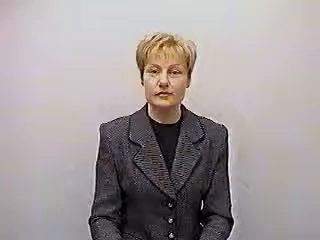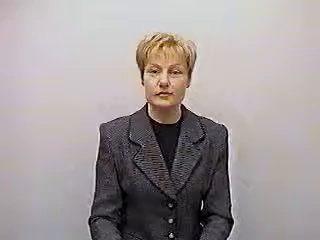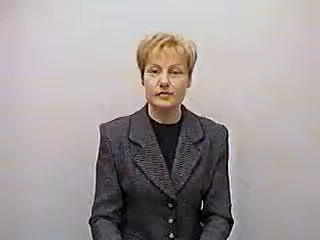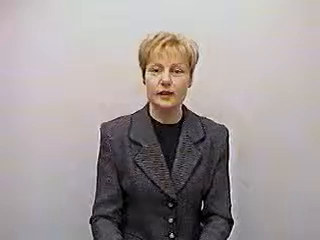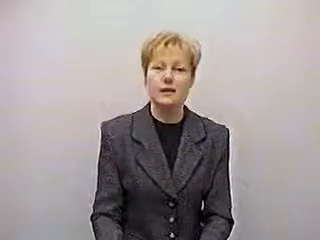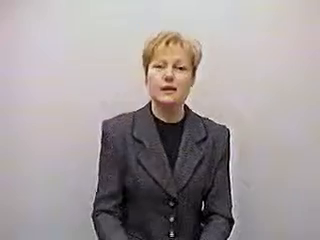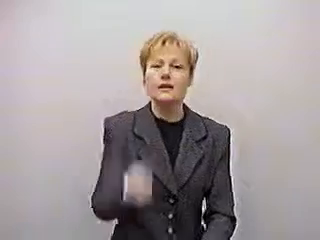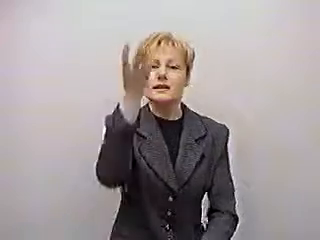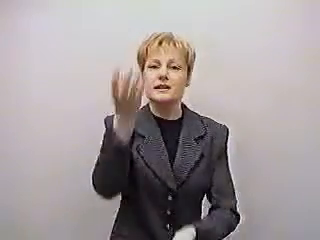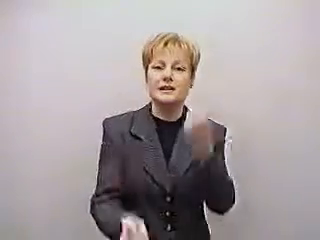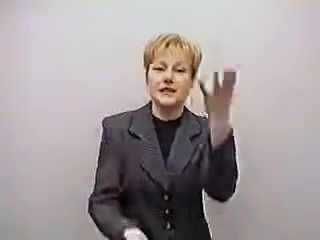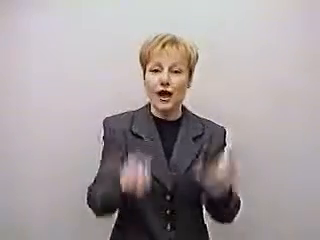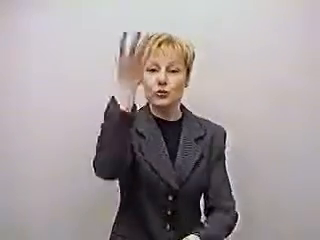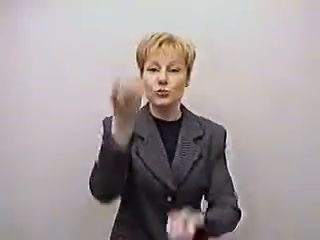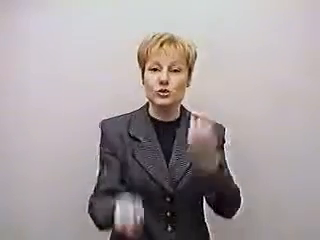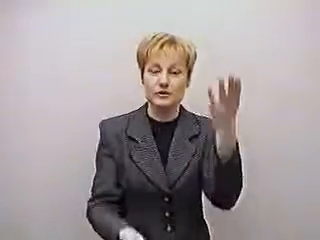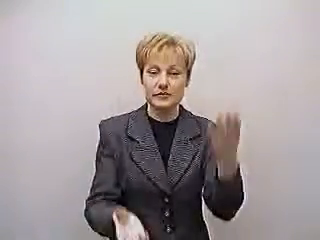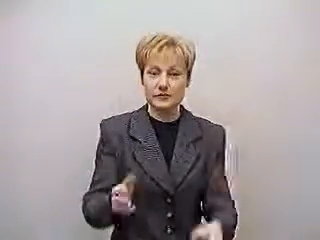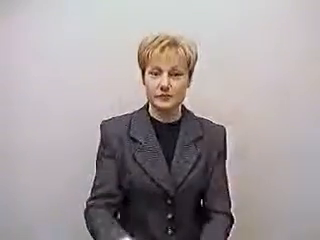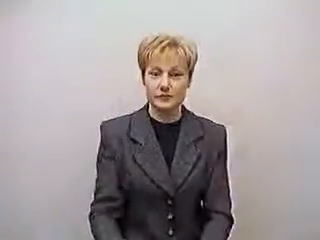салют